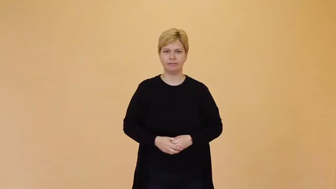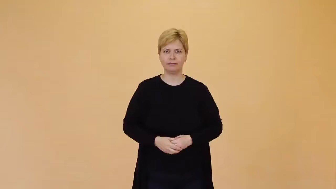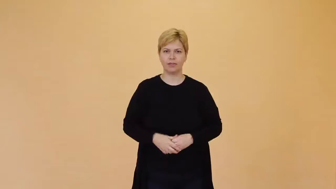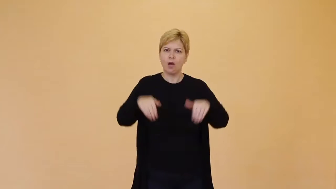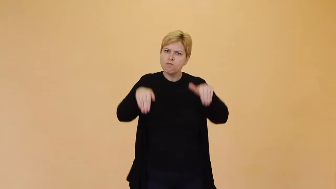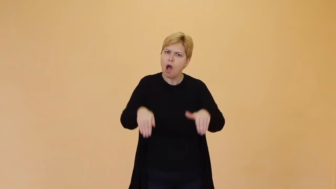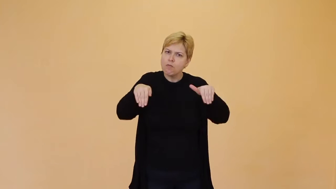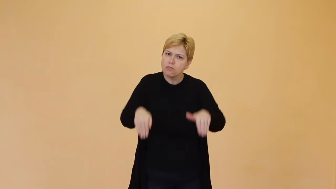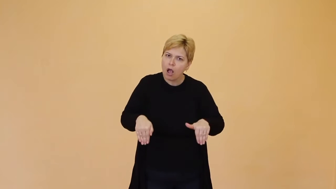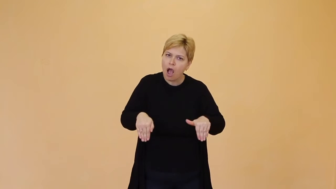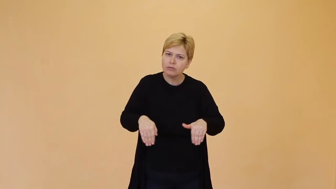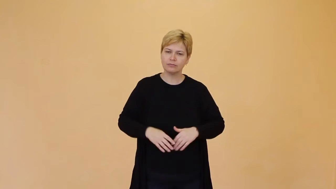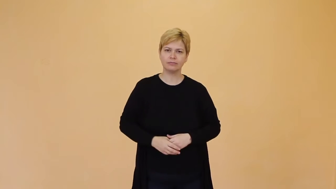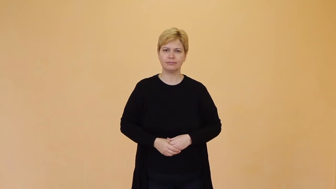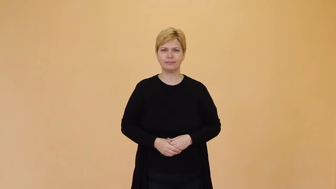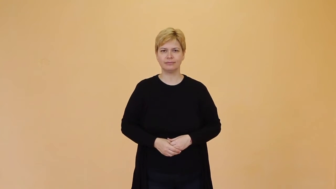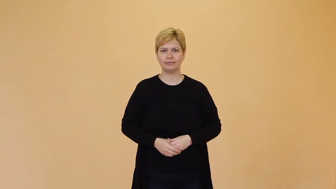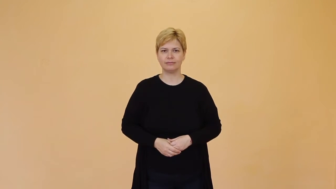babka